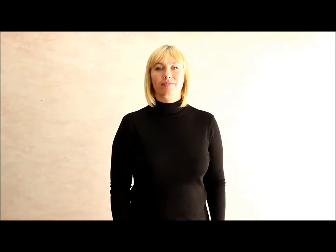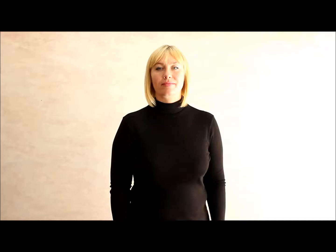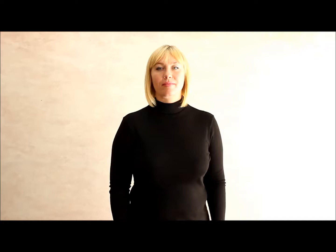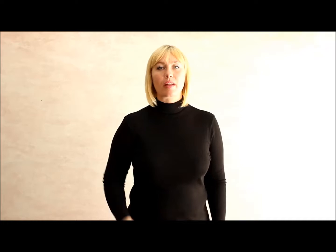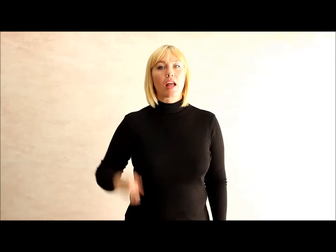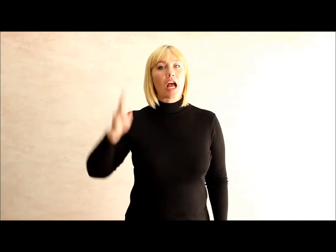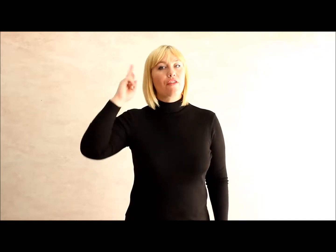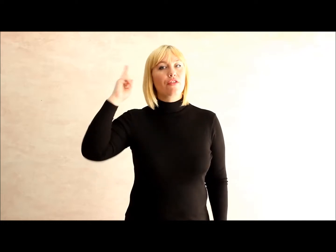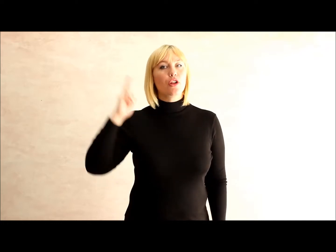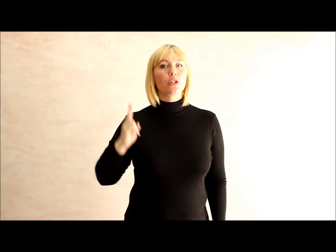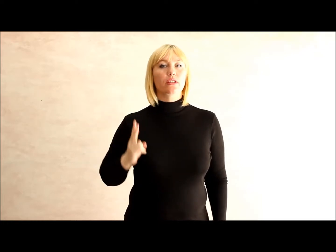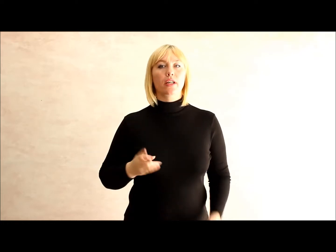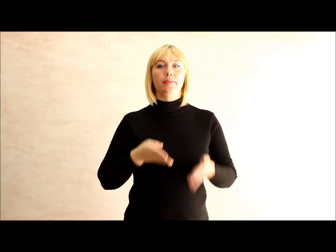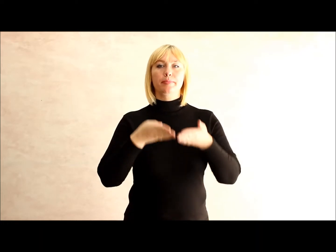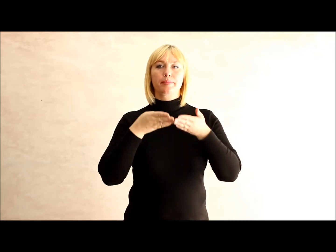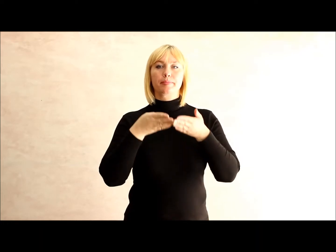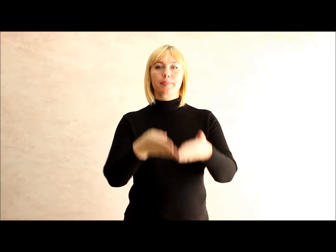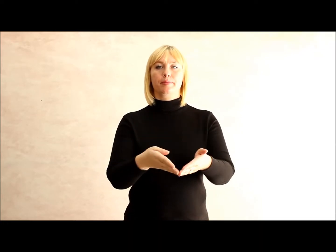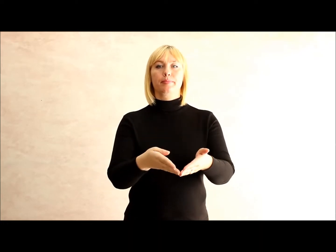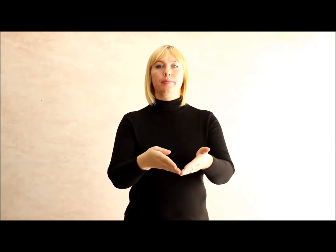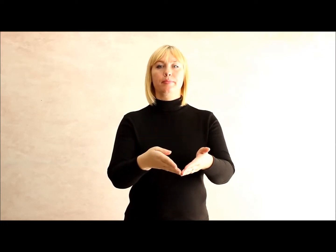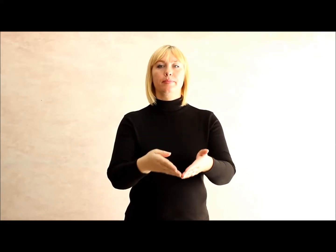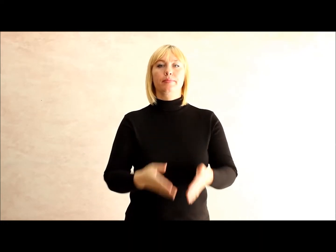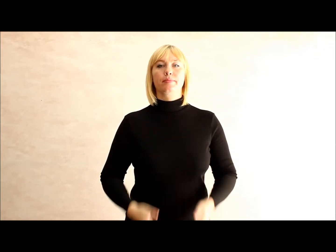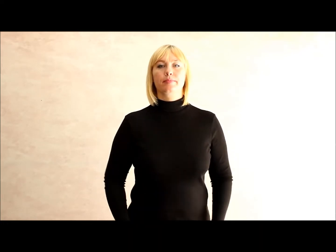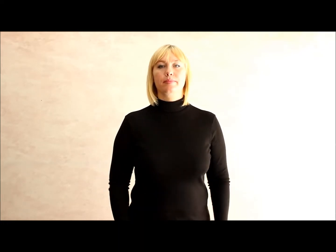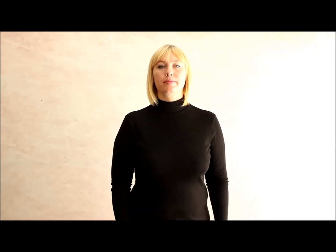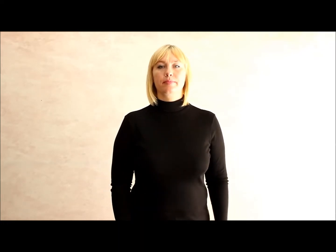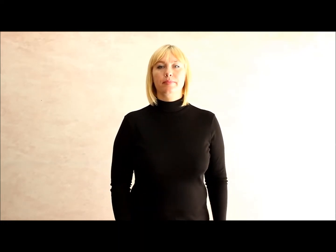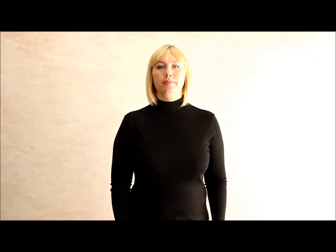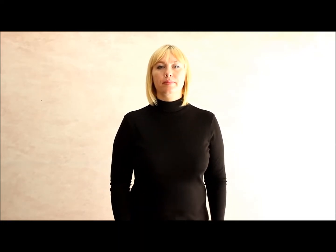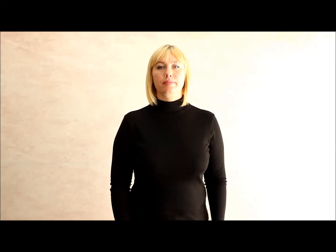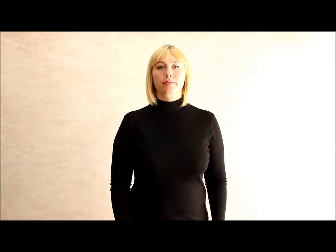Flotă